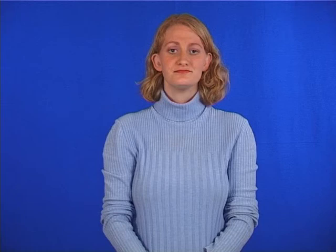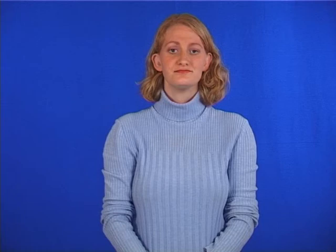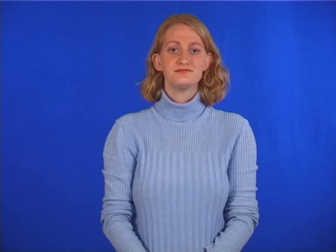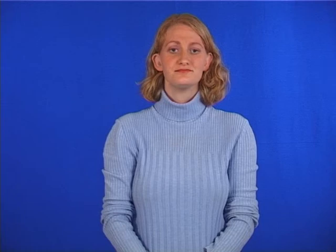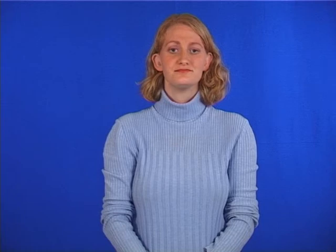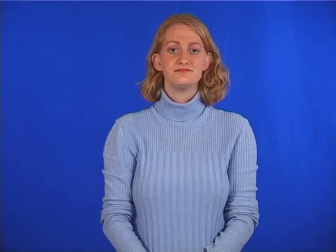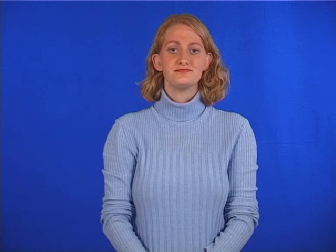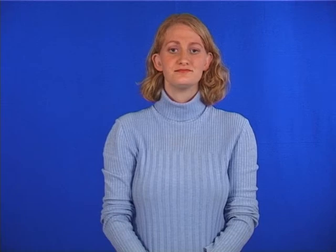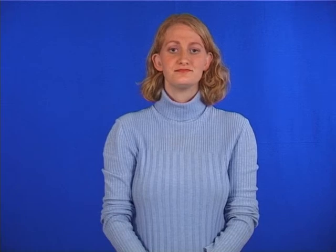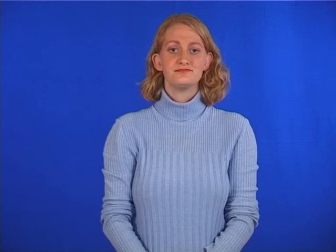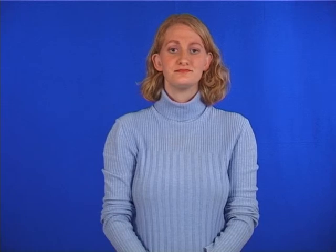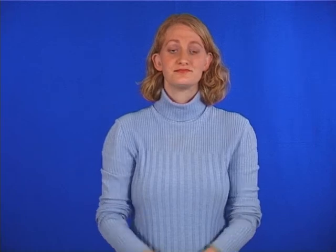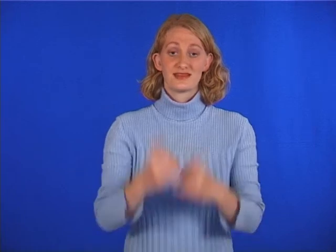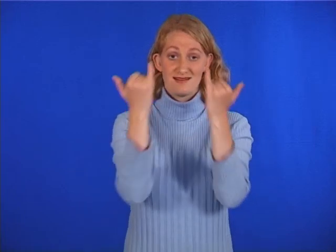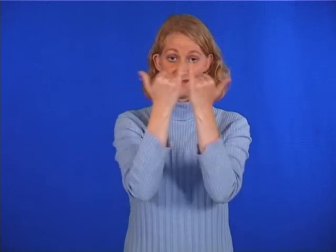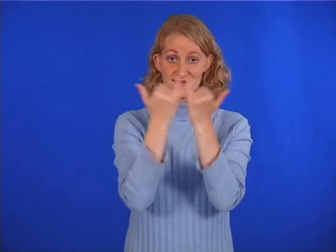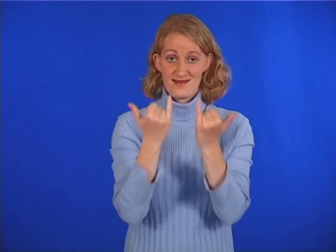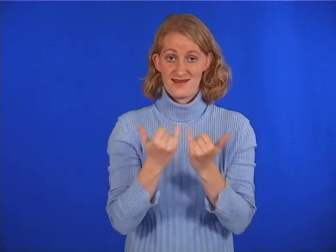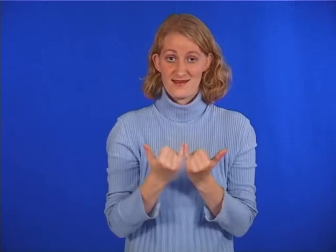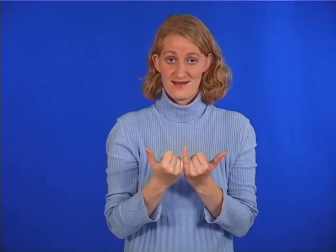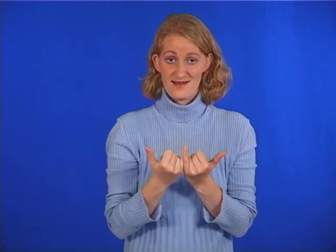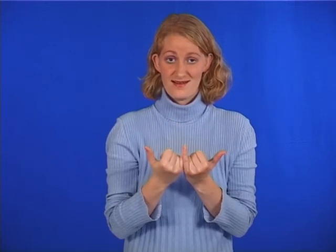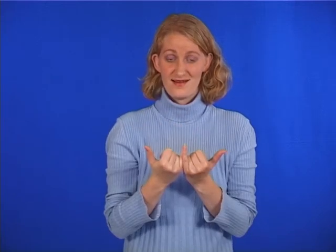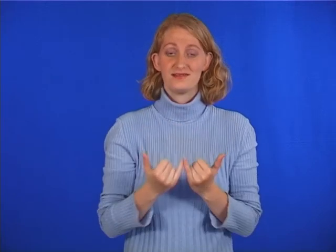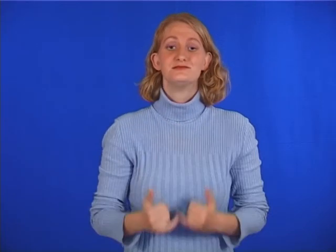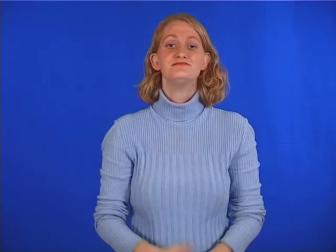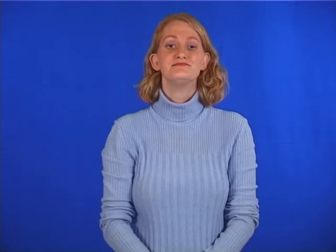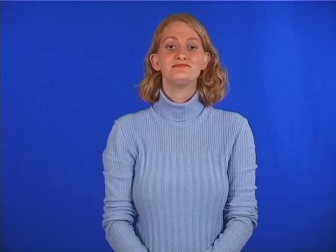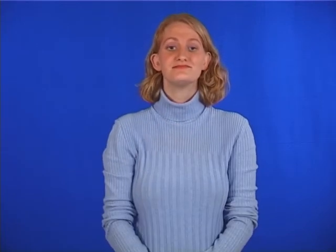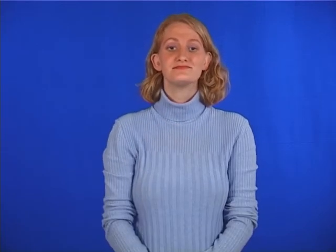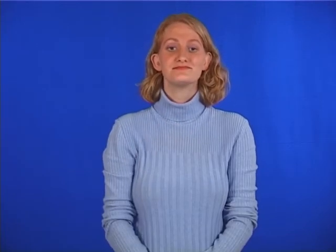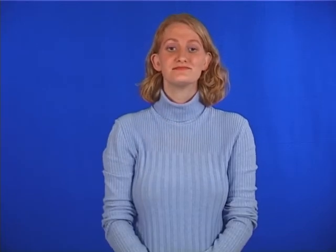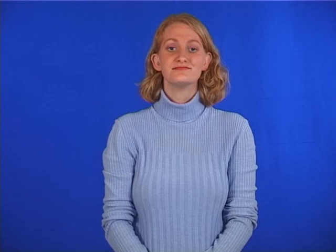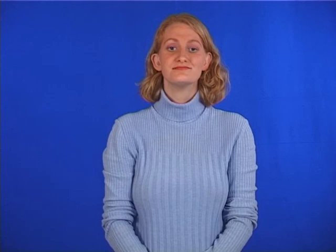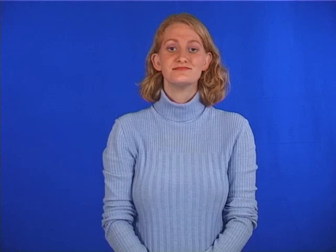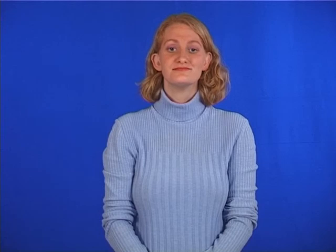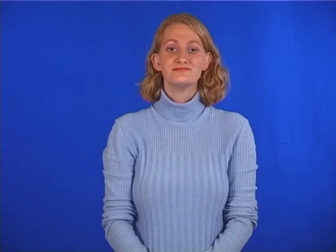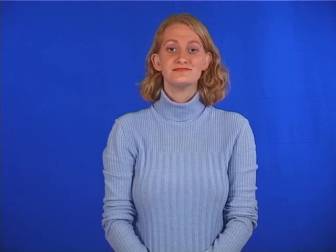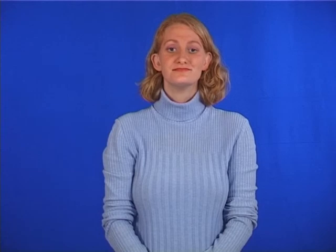reikna